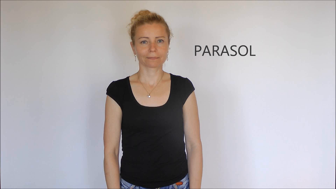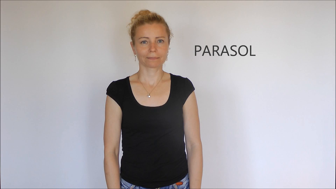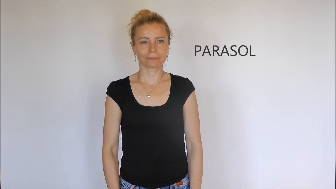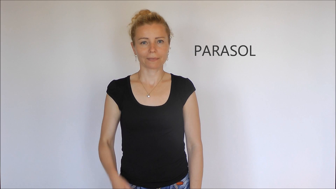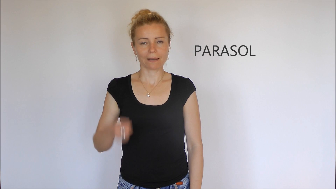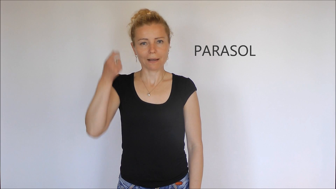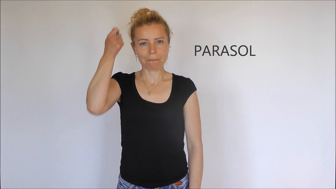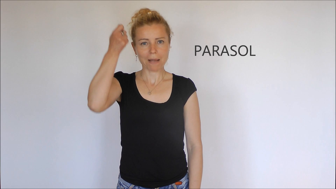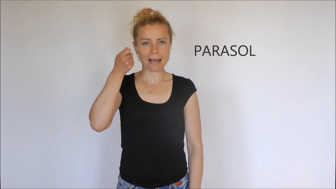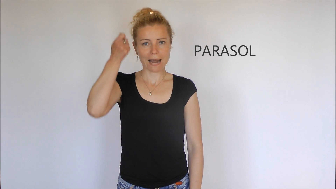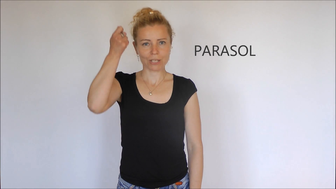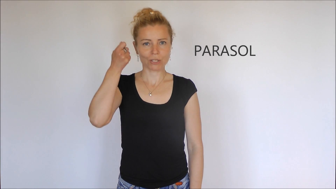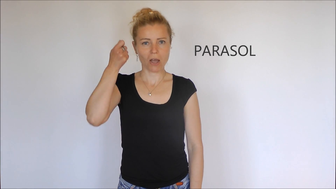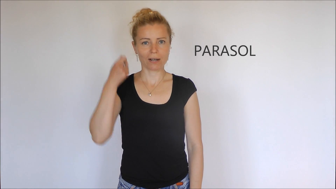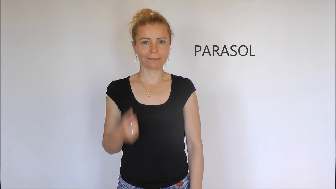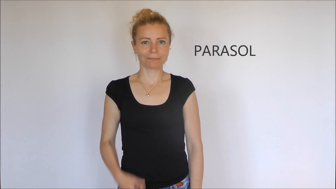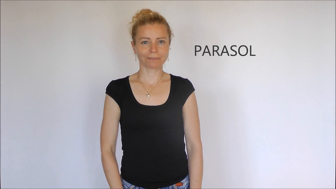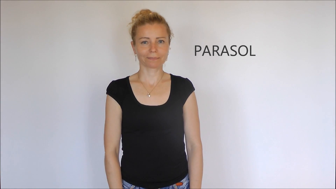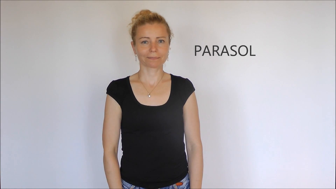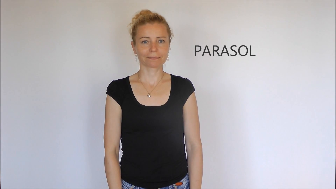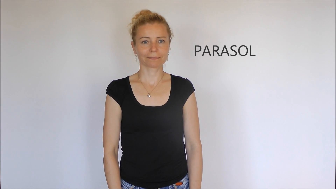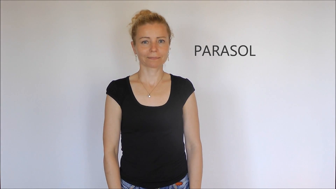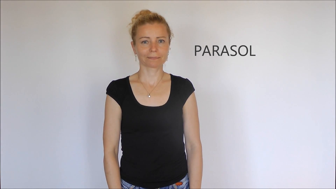PARASOL